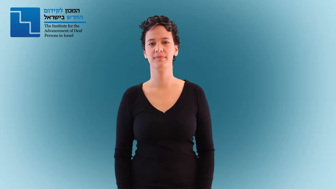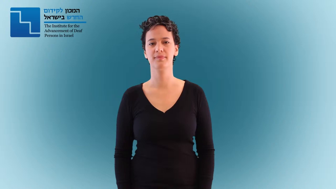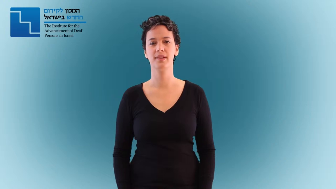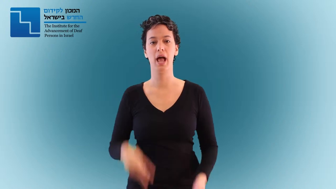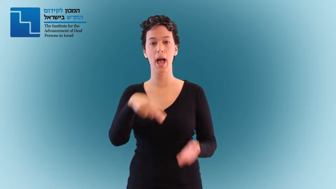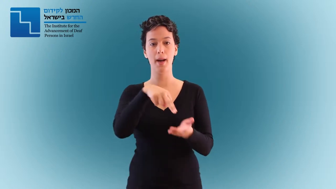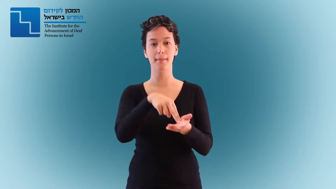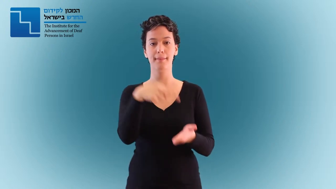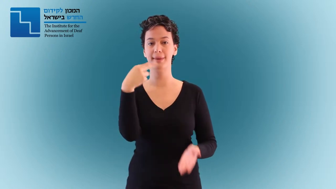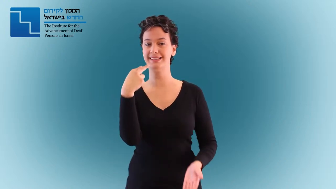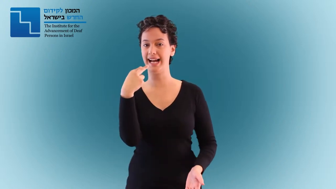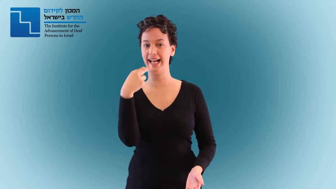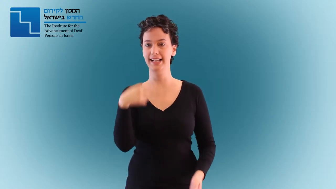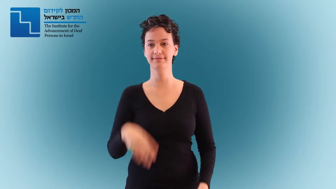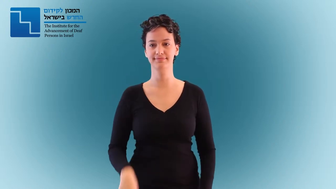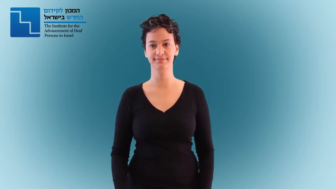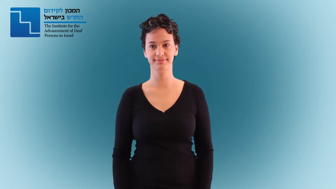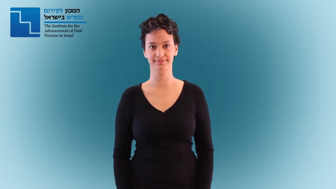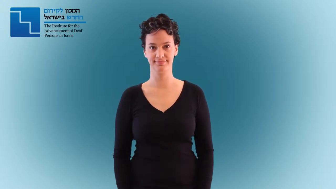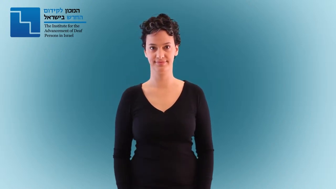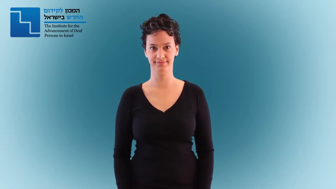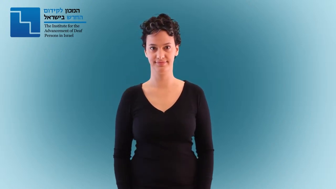מזלג